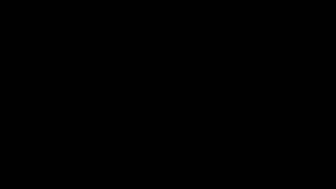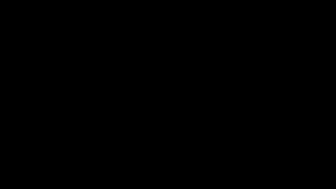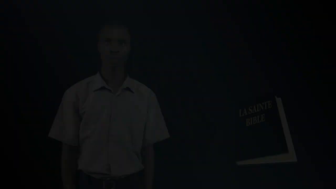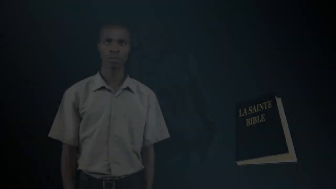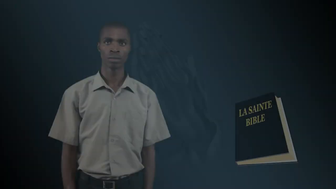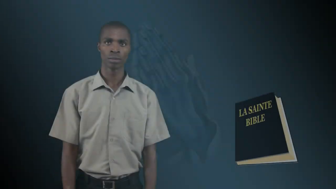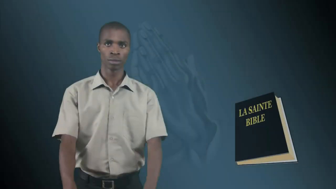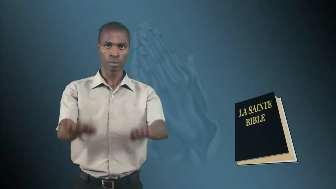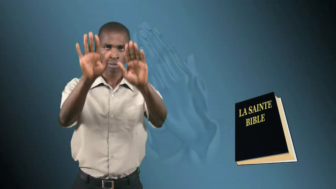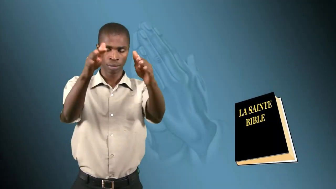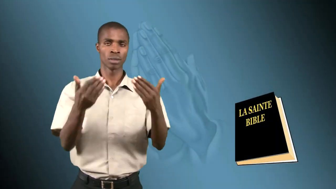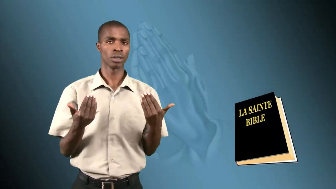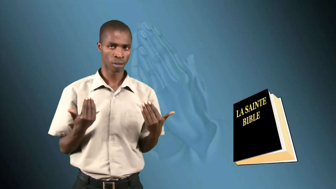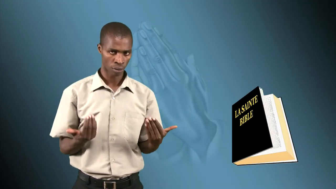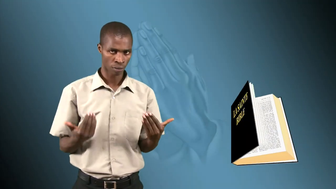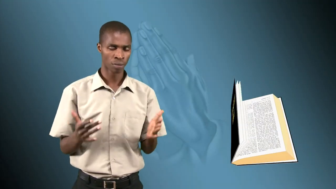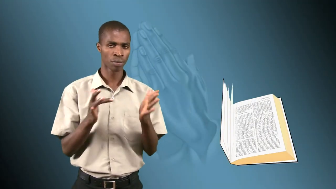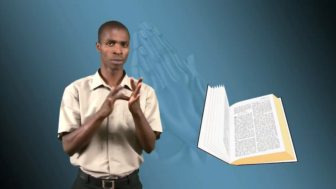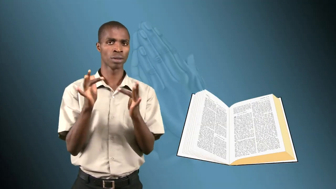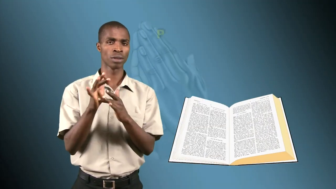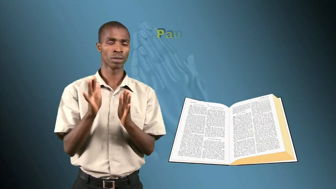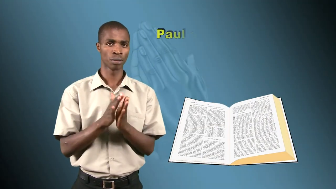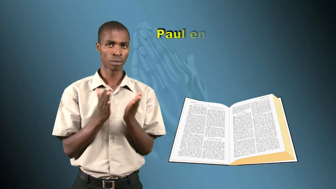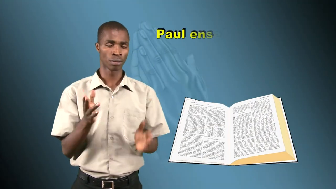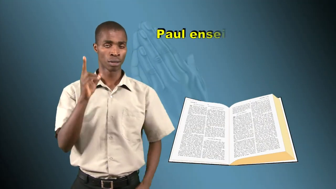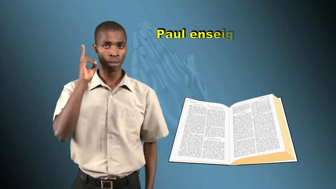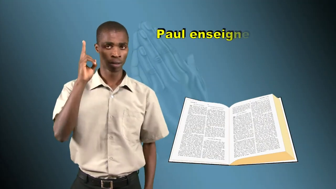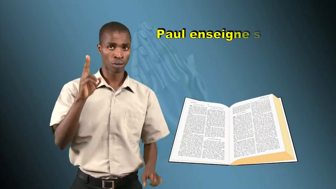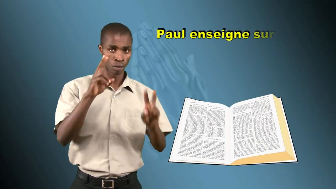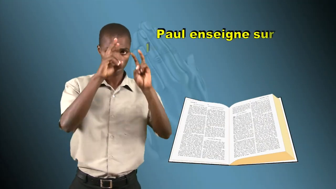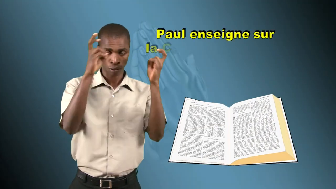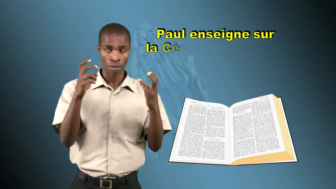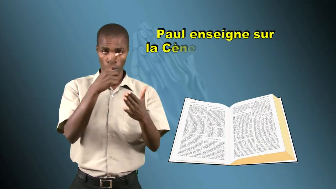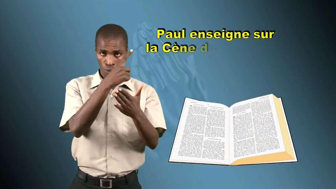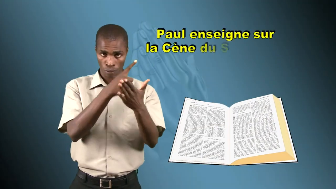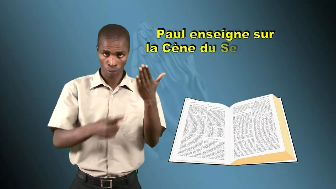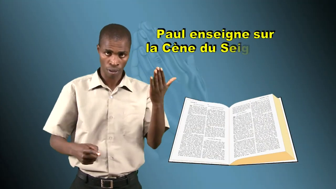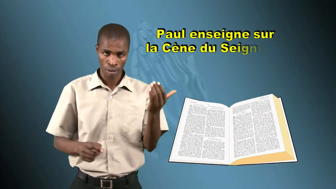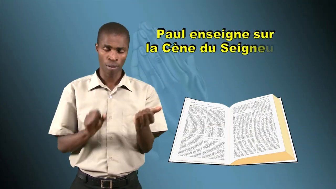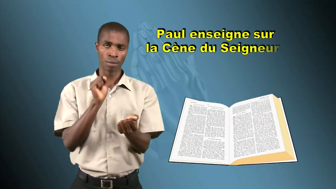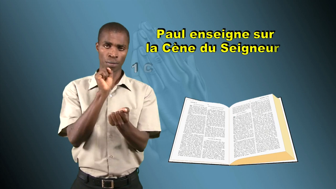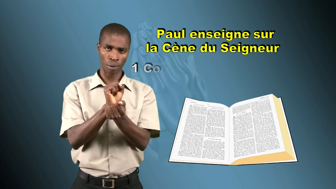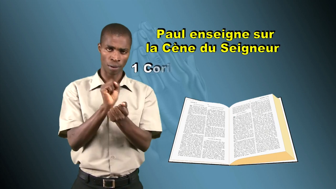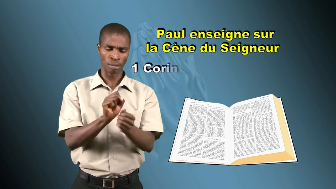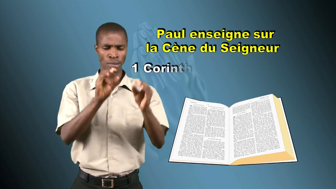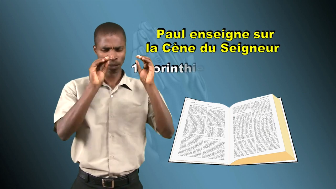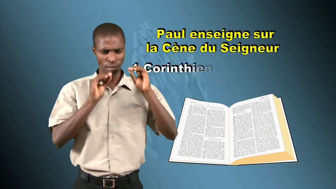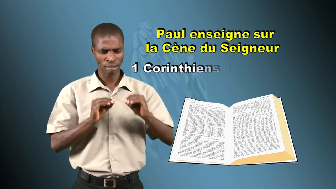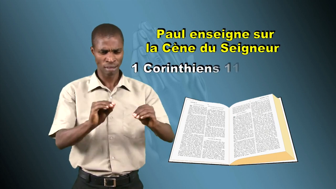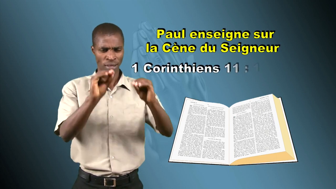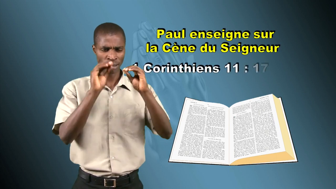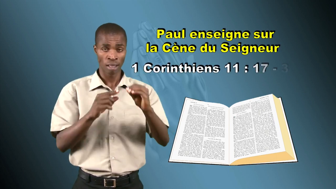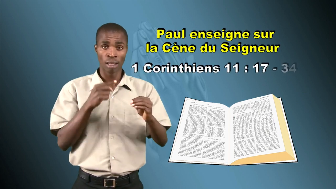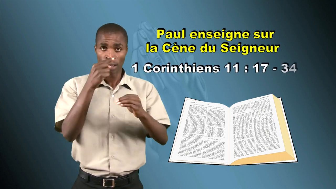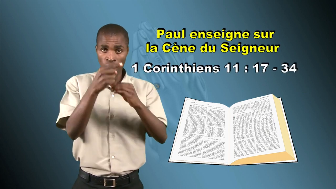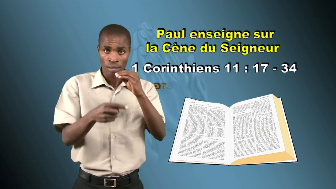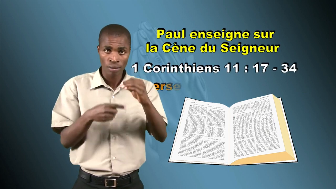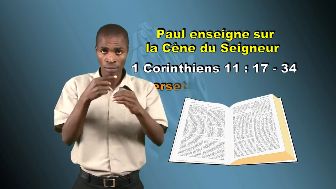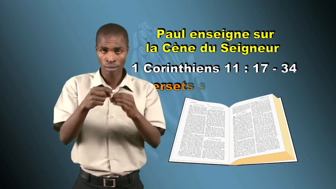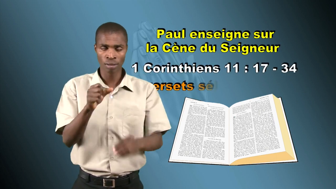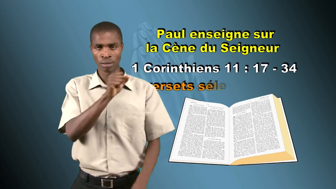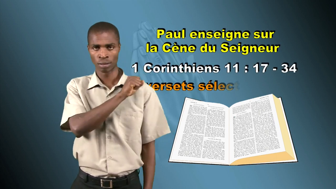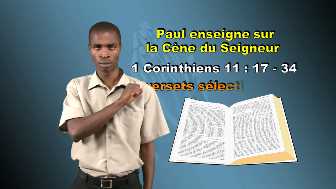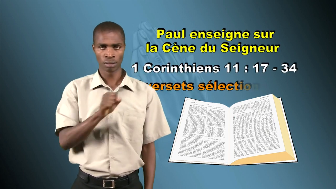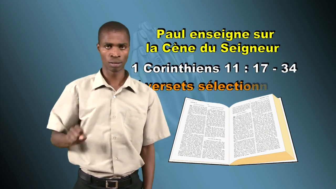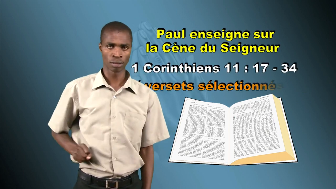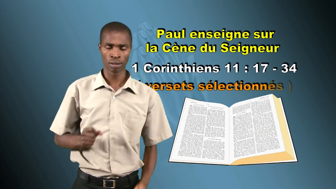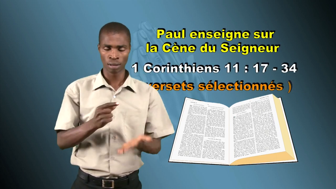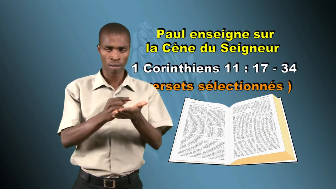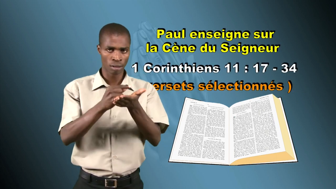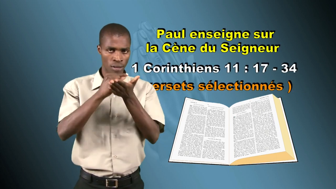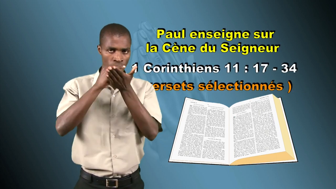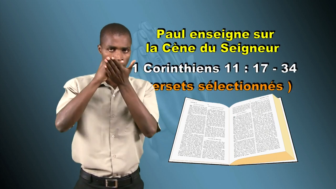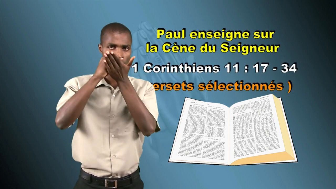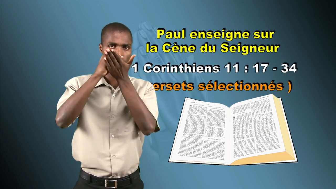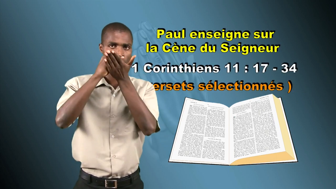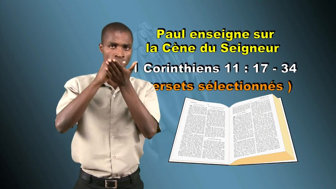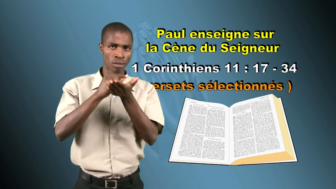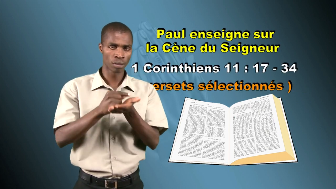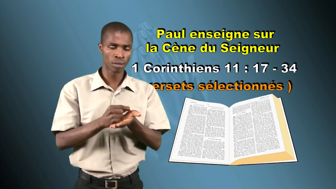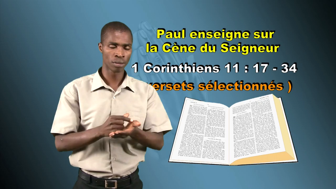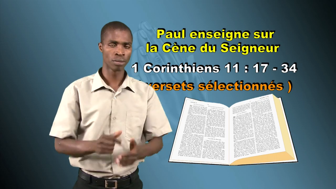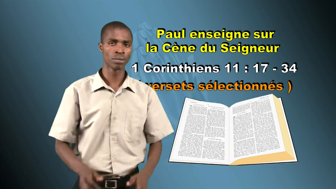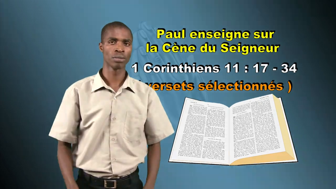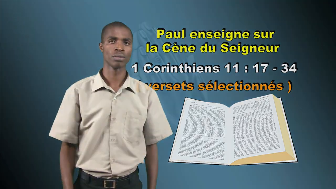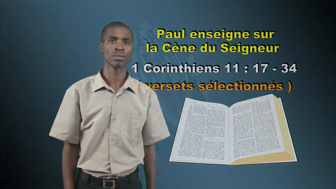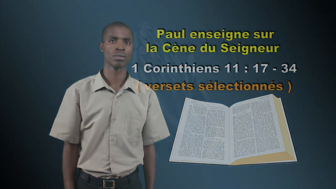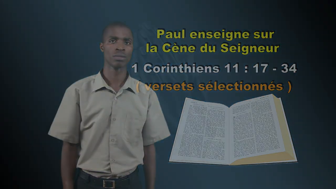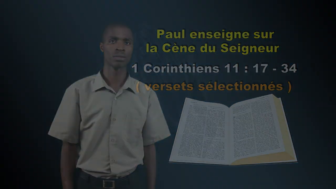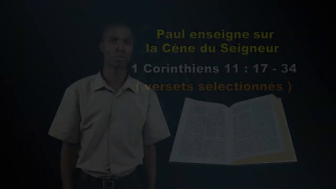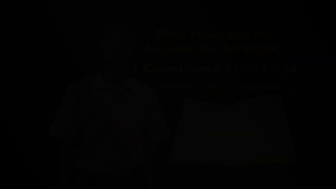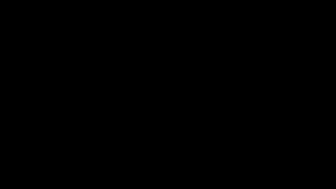Paul enseigne sur la Cène du Seigneur